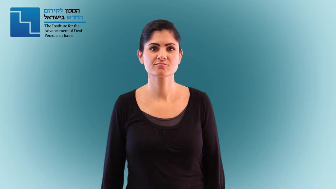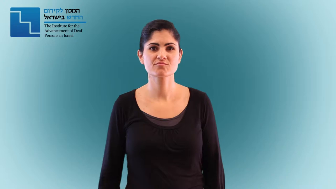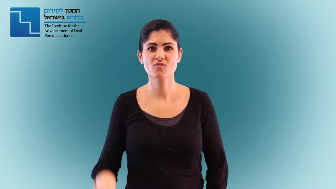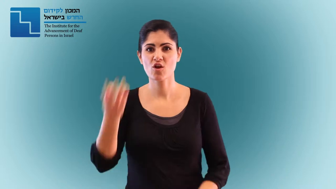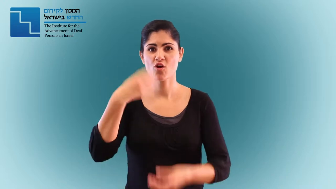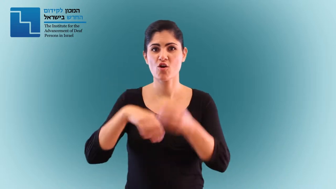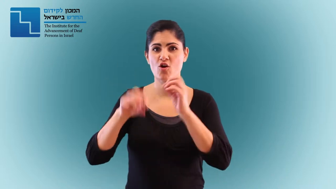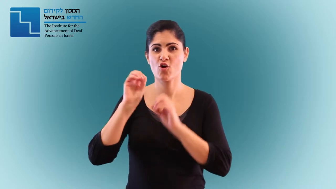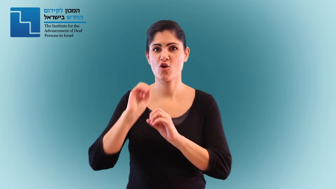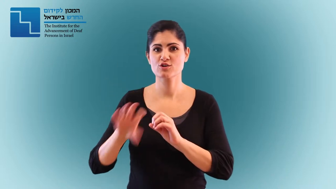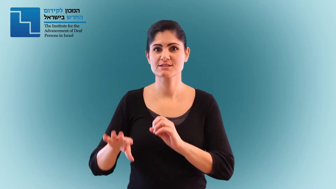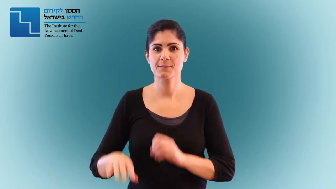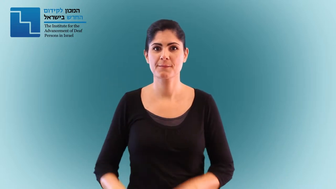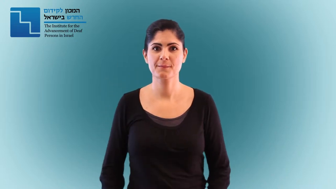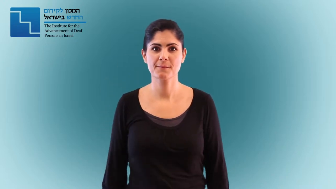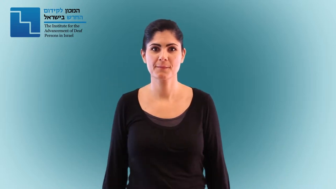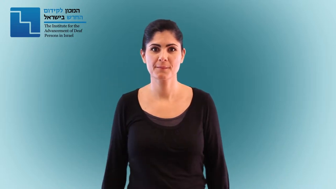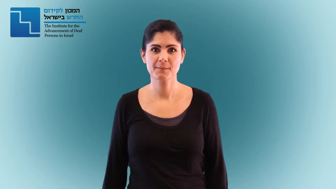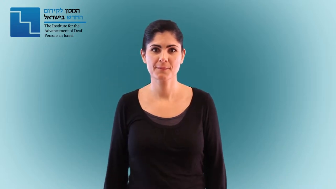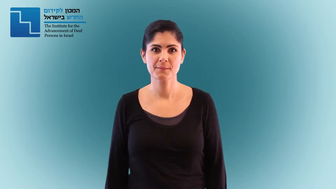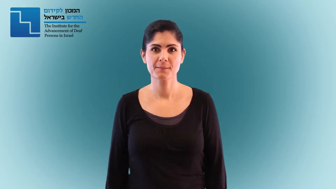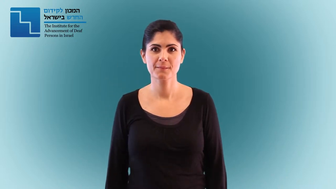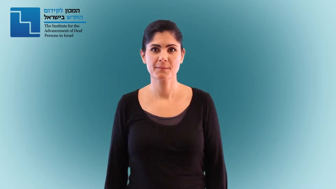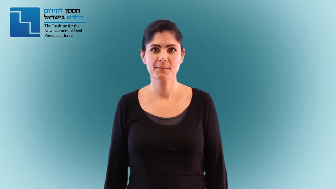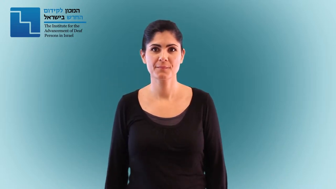קוסם